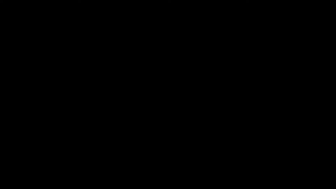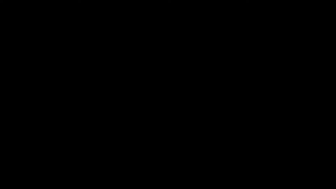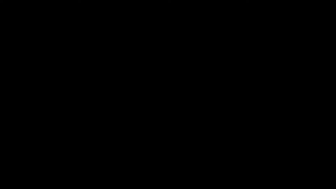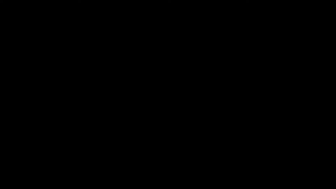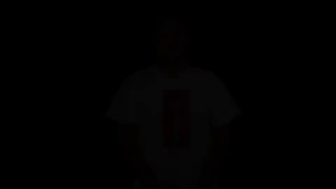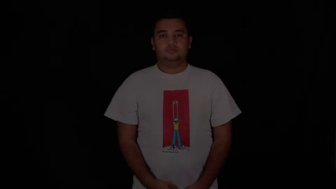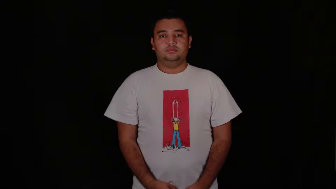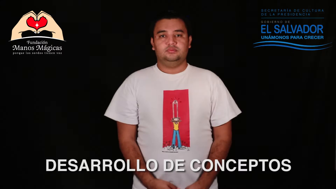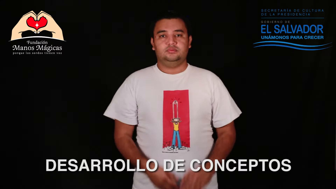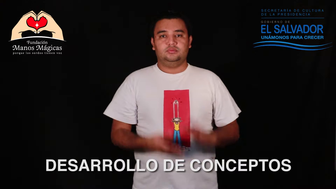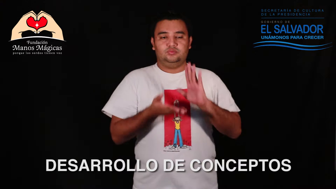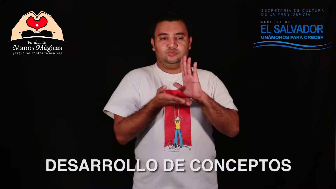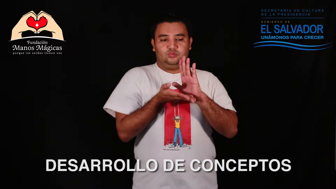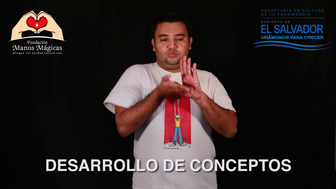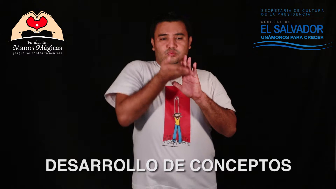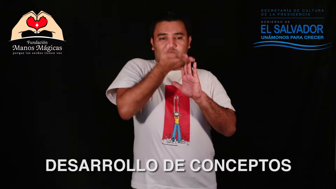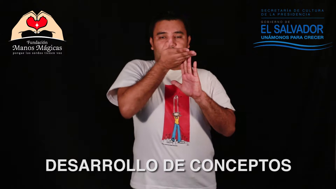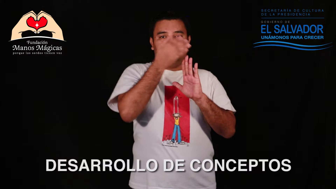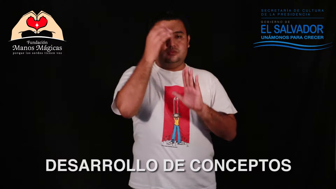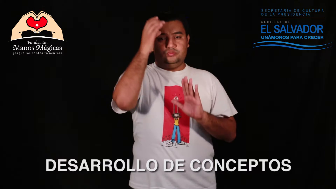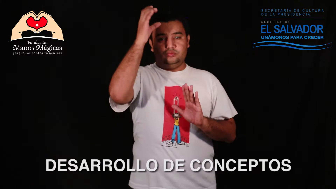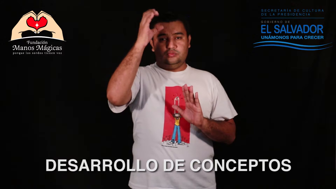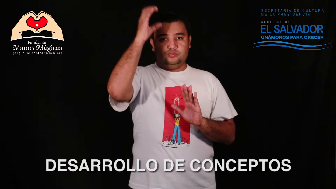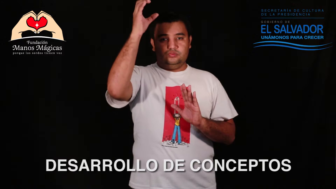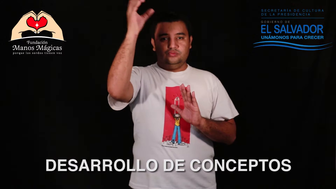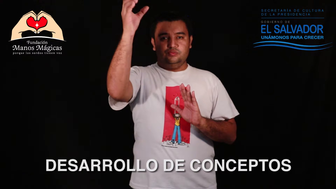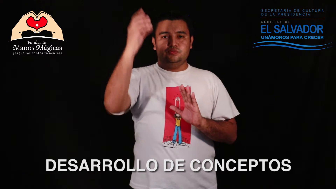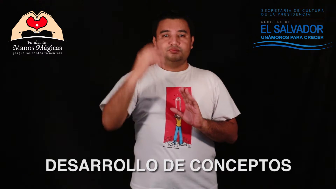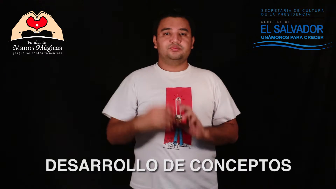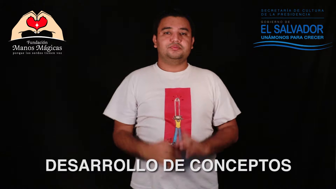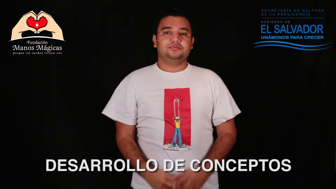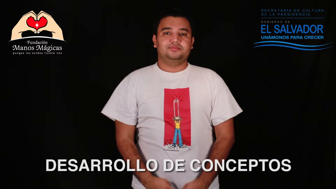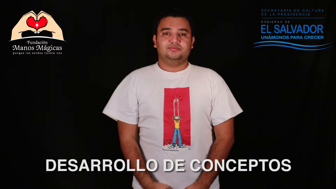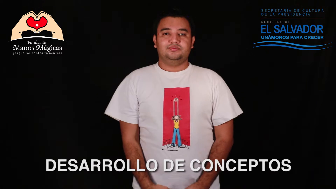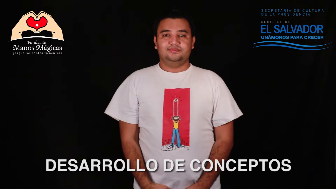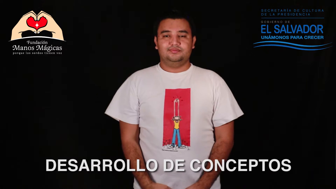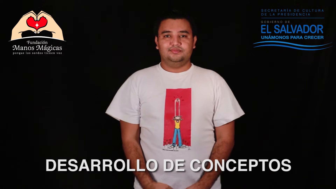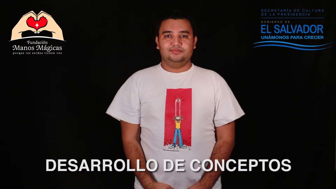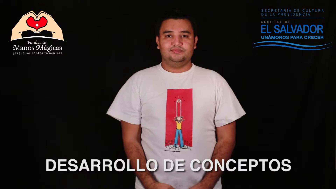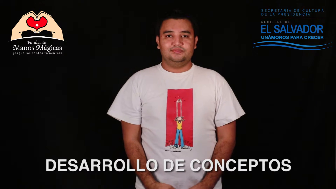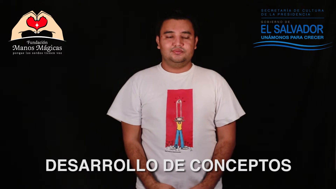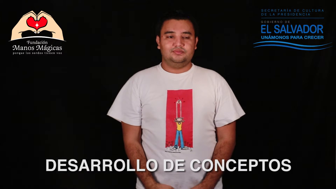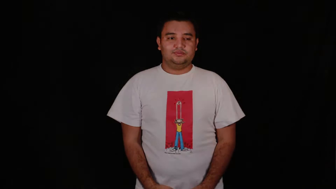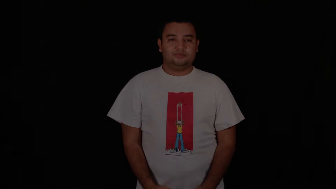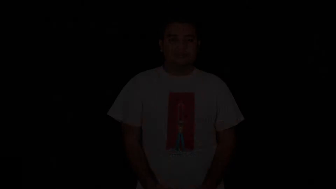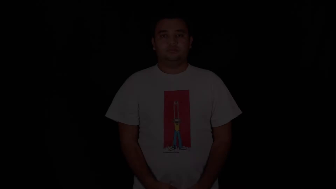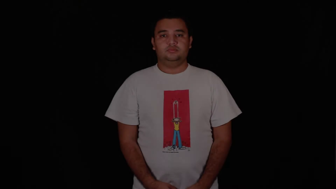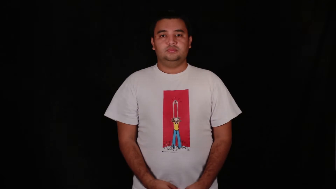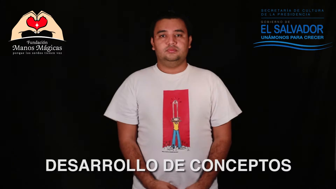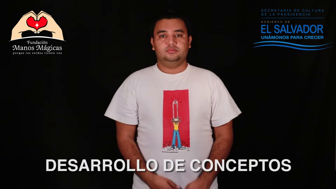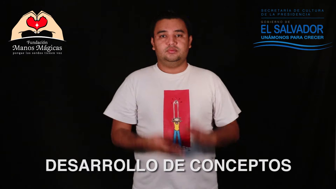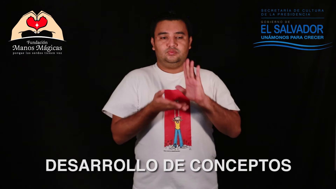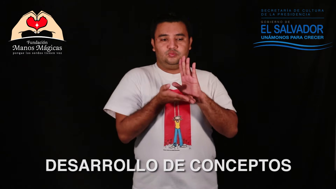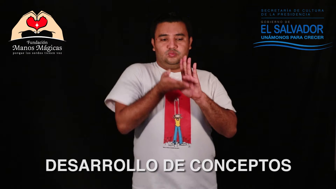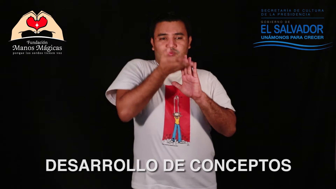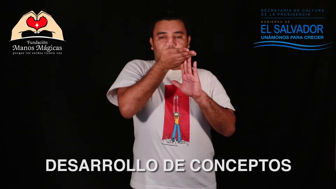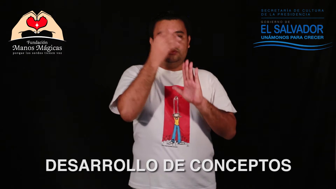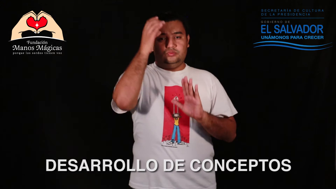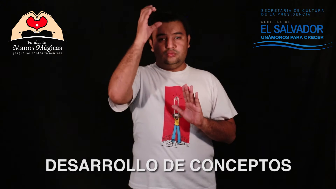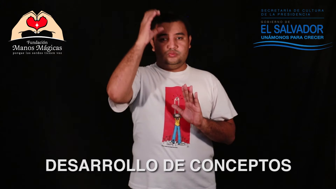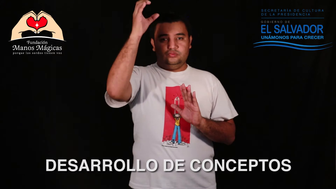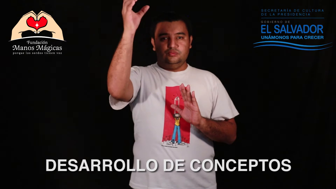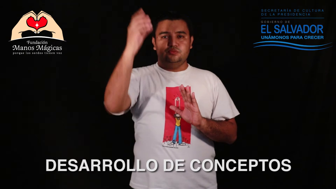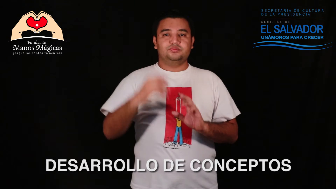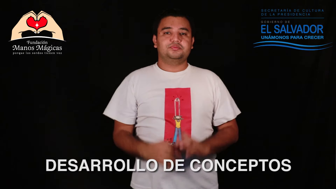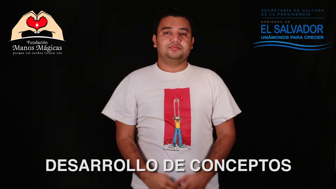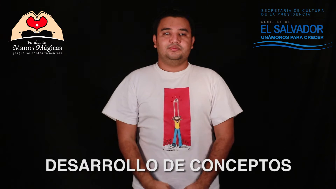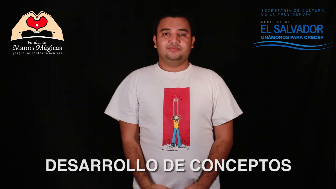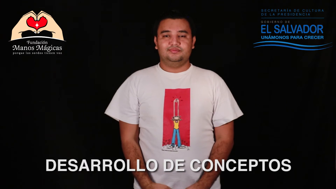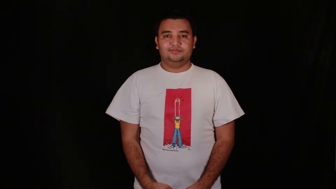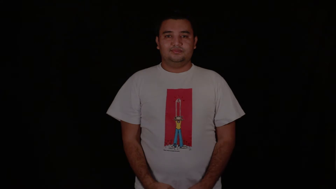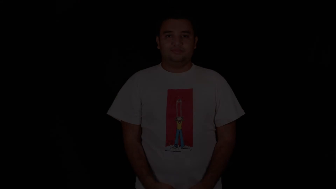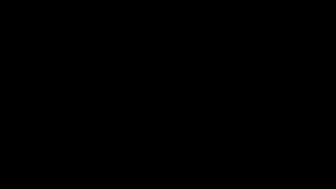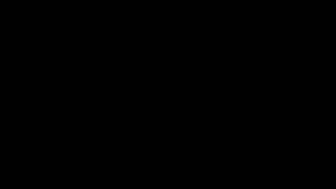Desarrollo de Conceptos